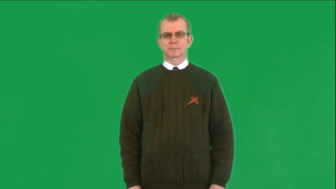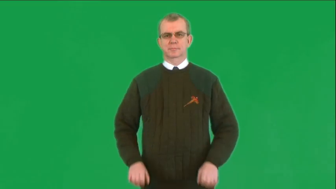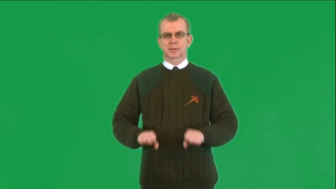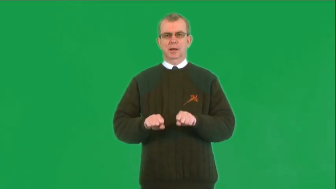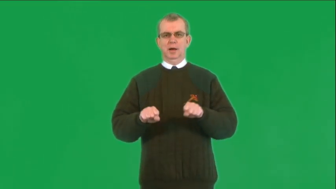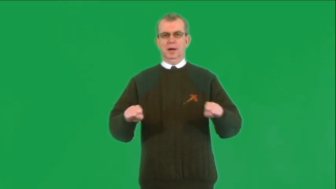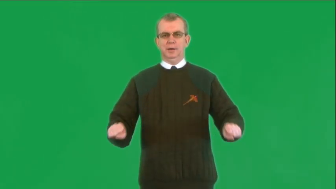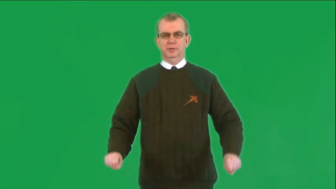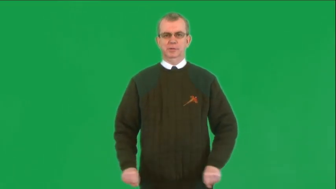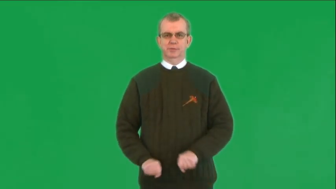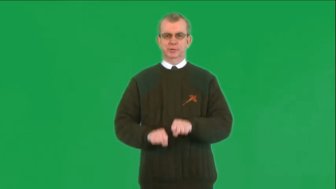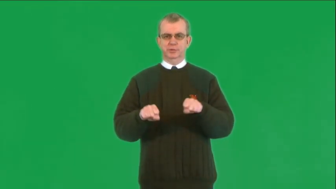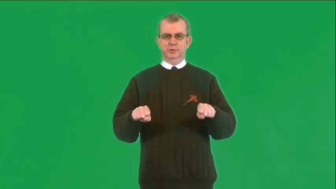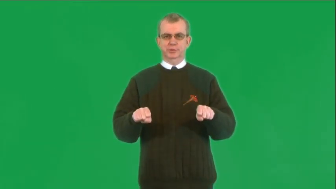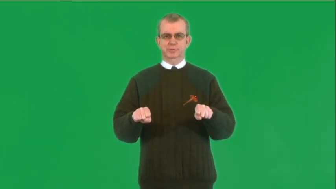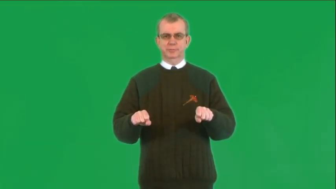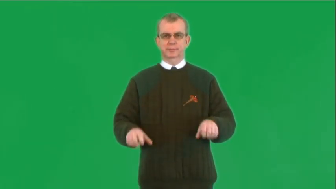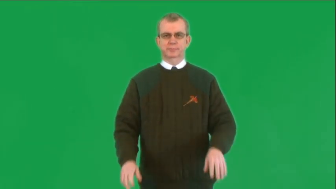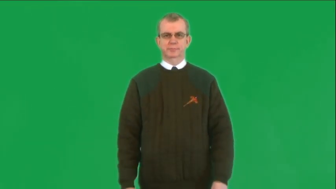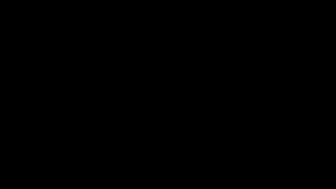aktywność